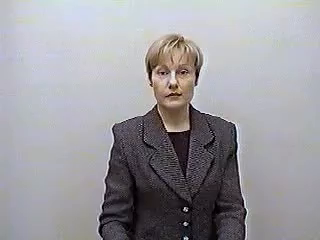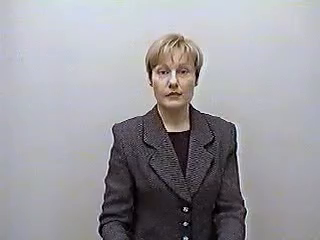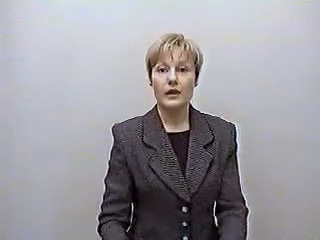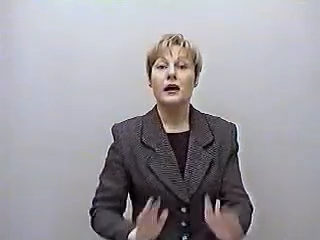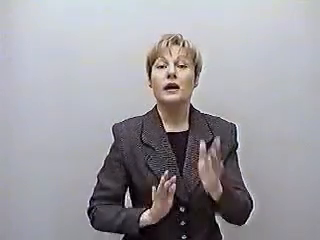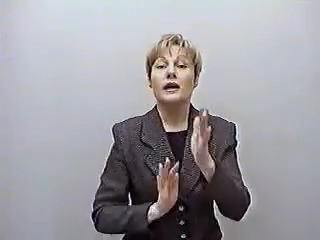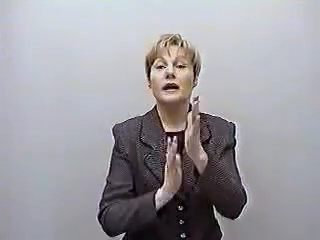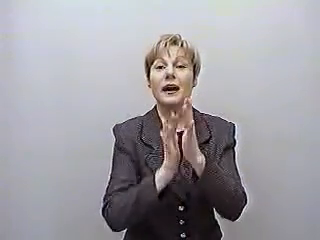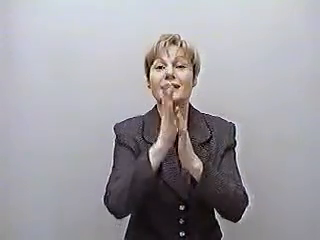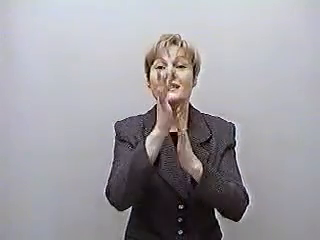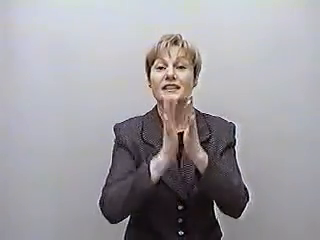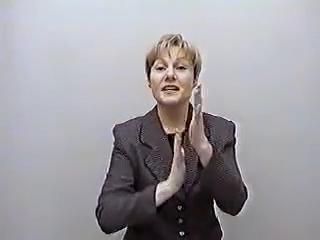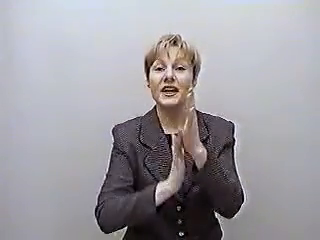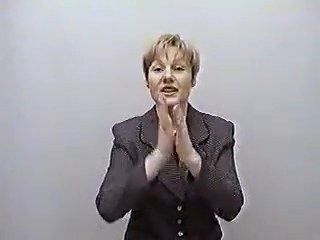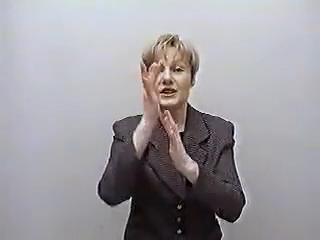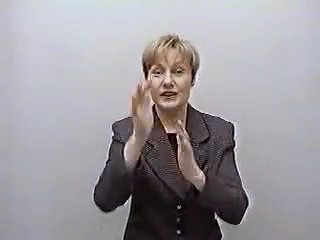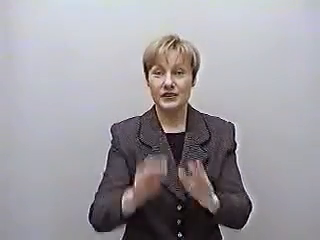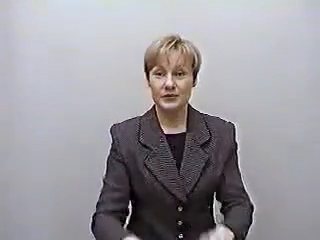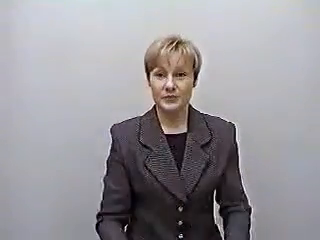растение